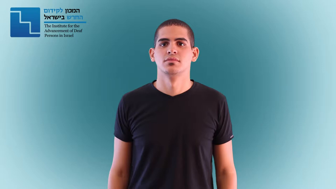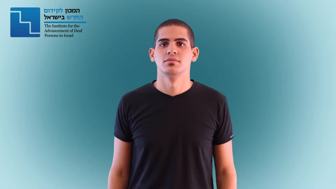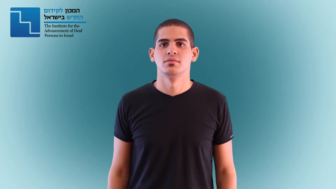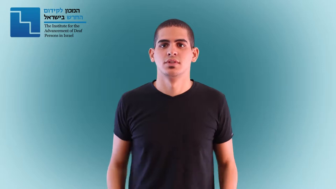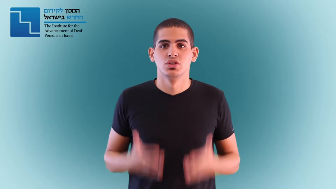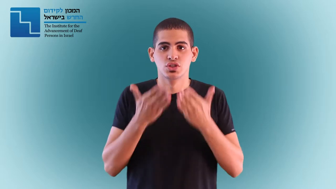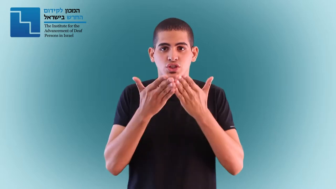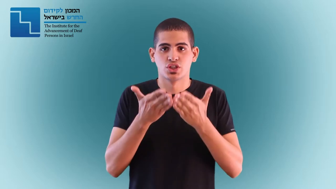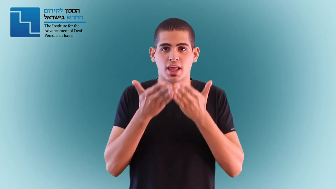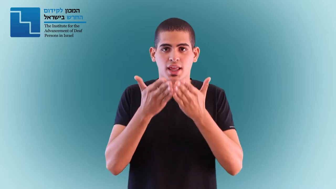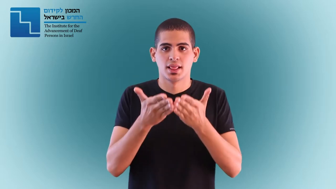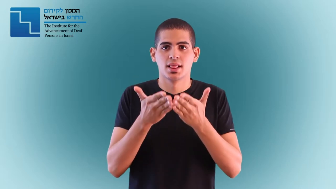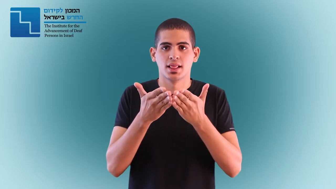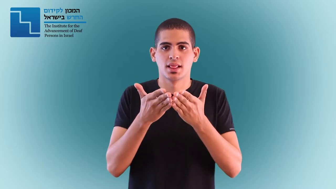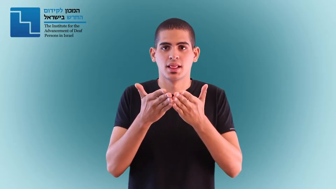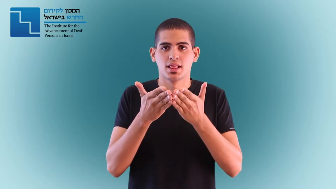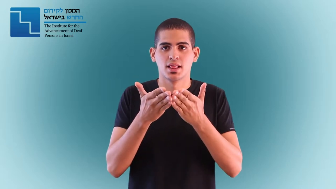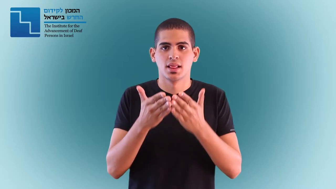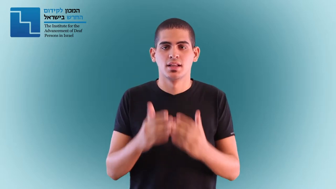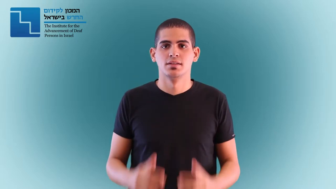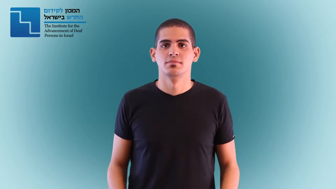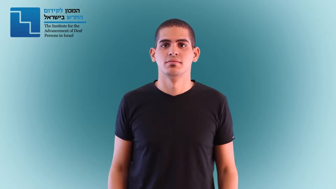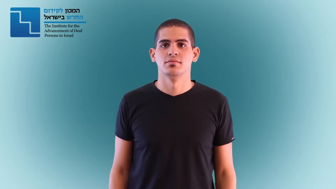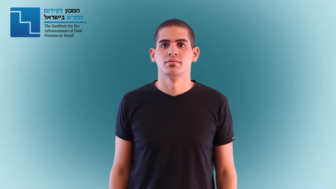שיט